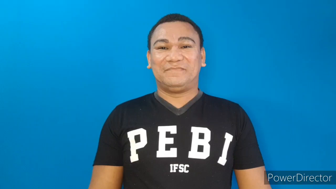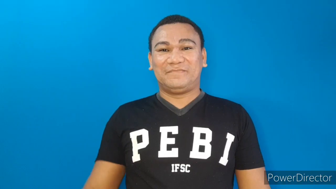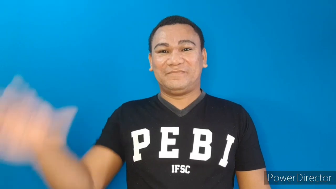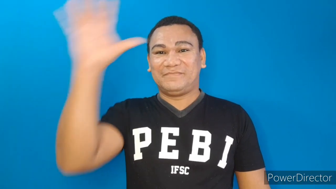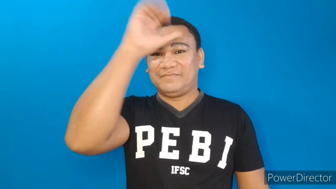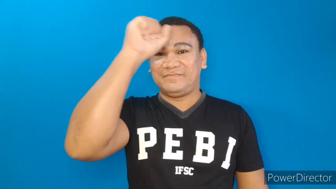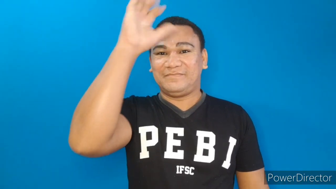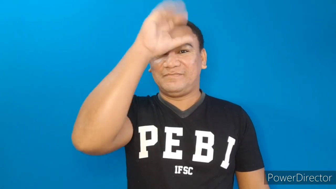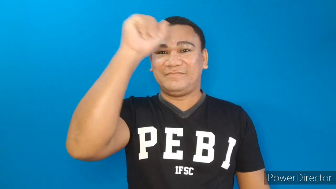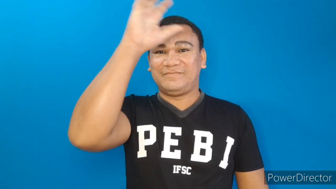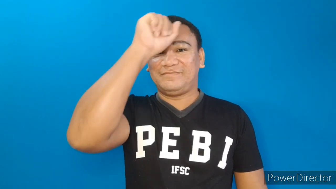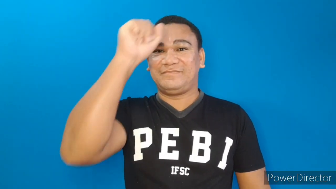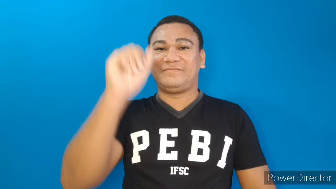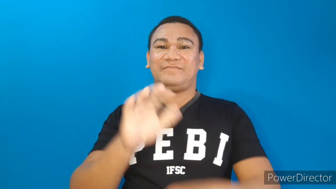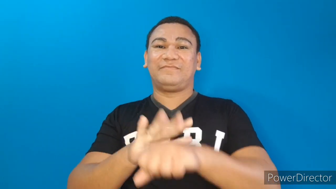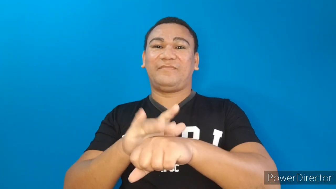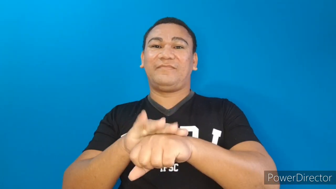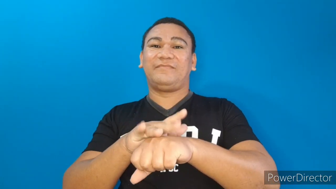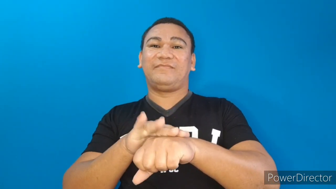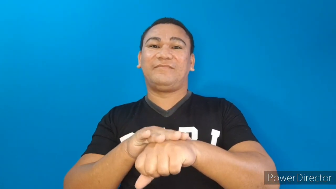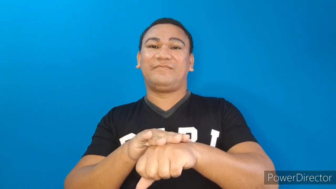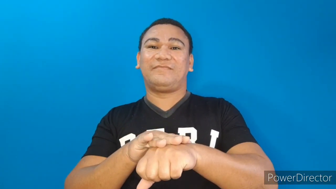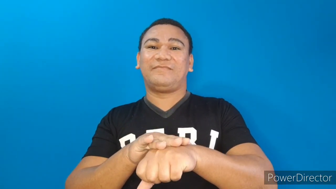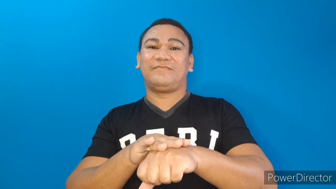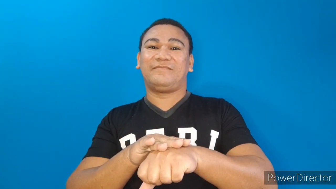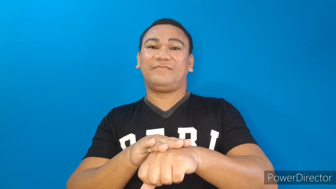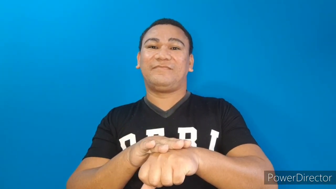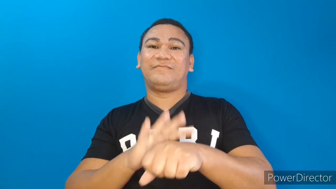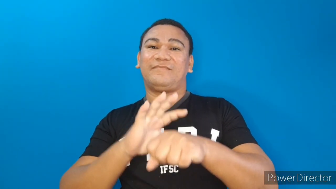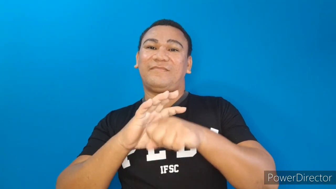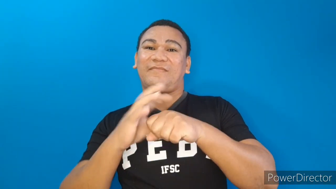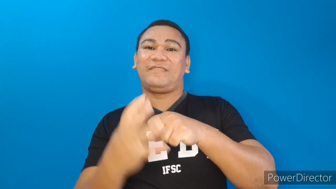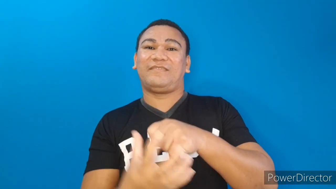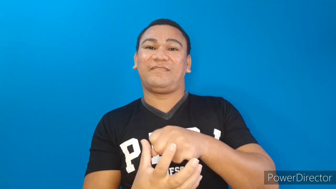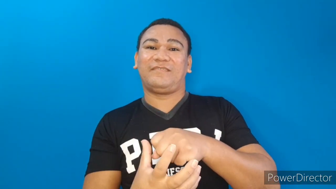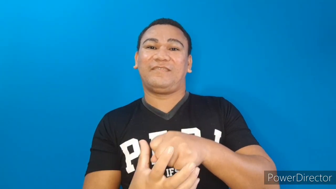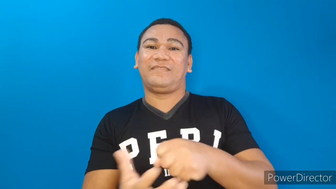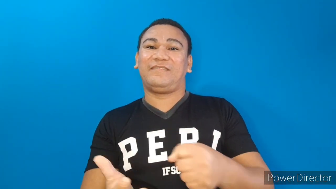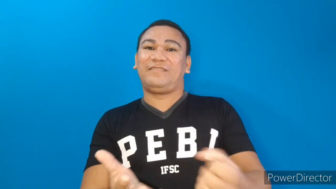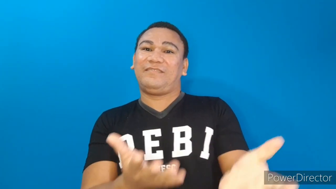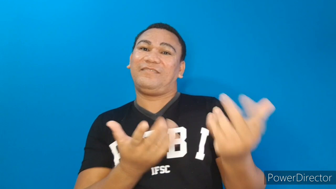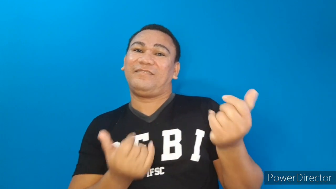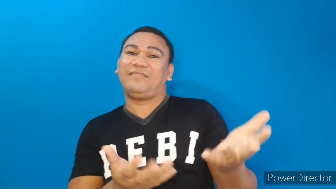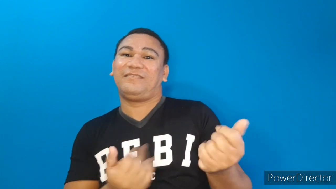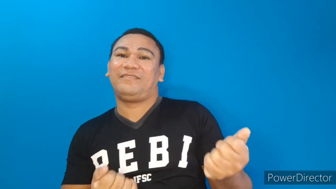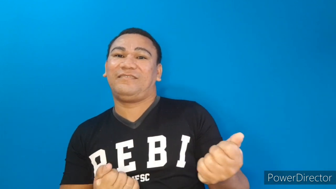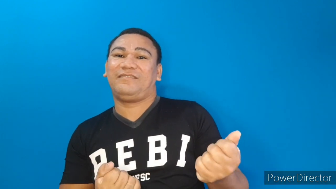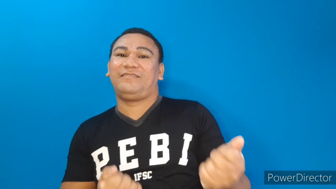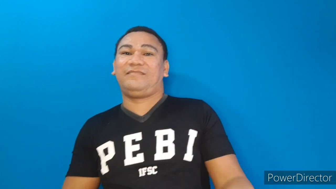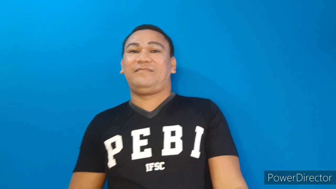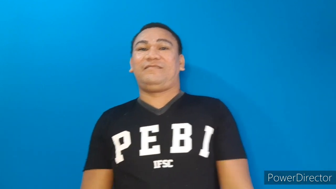vamos aprender sobre a Covid-19